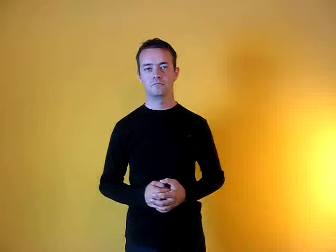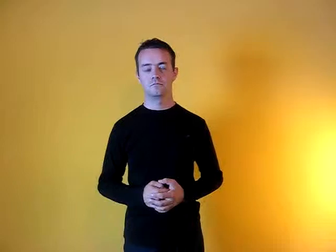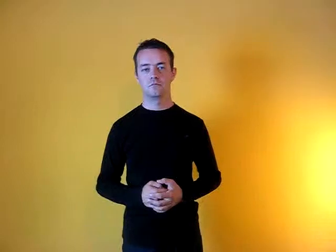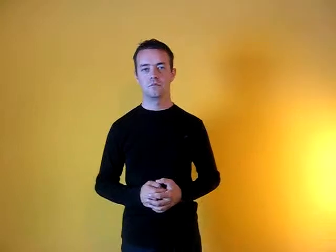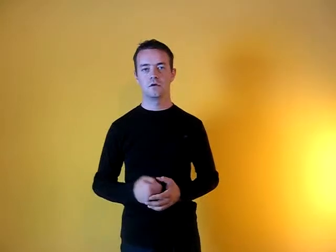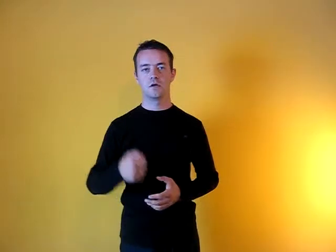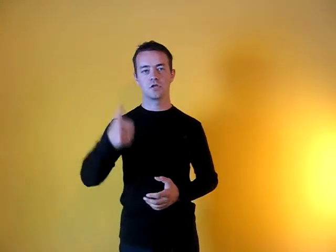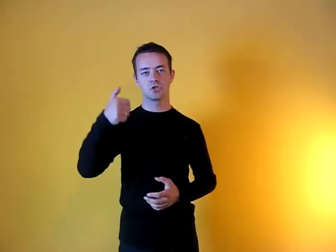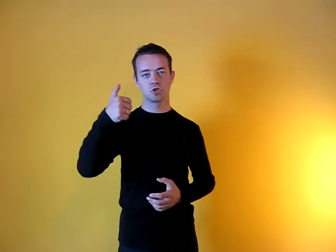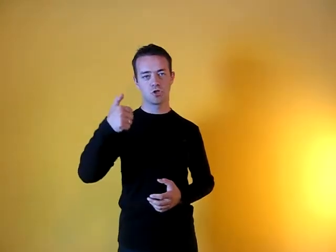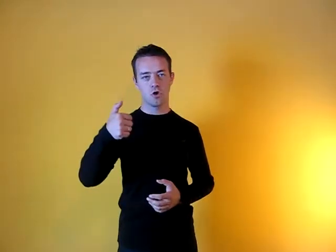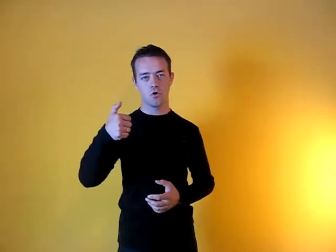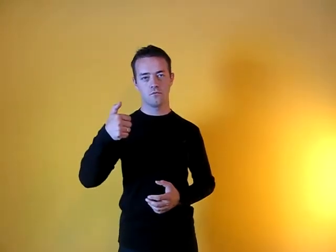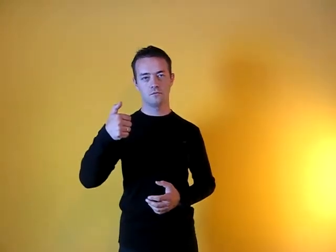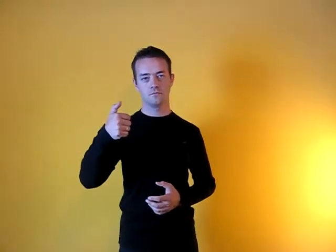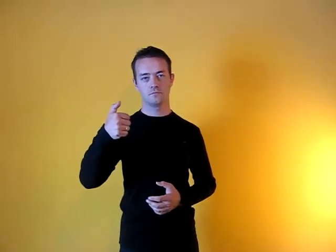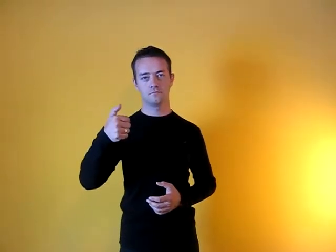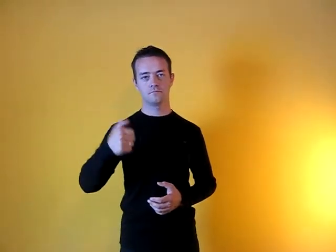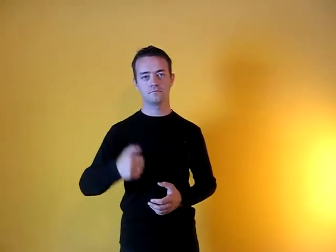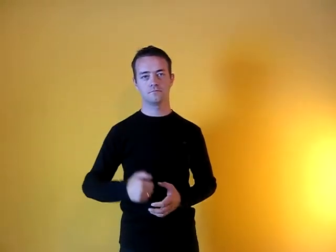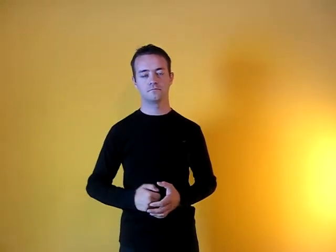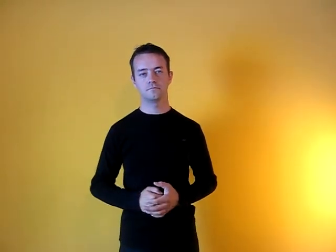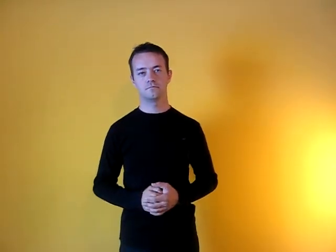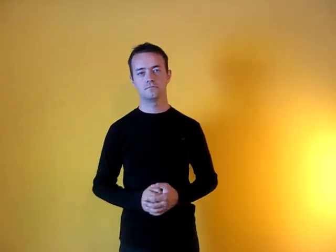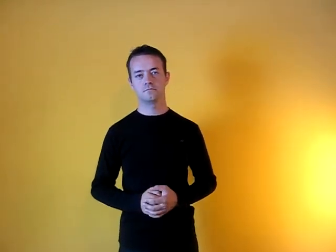100